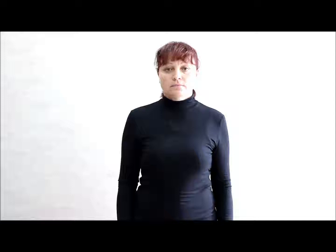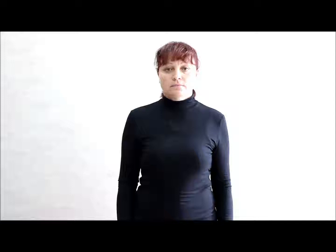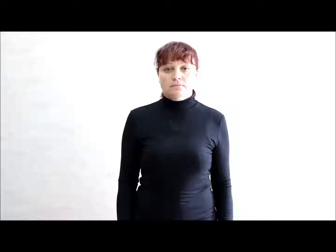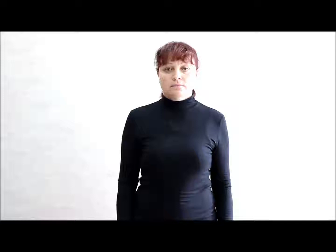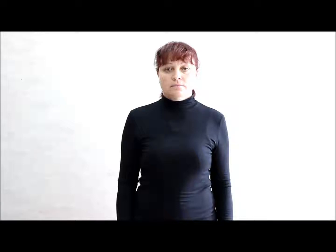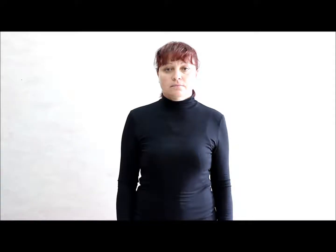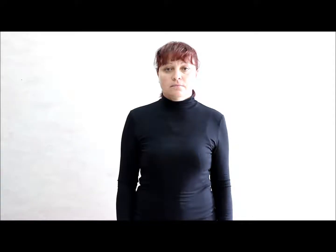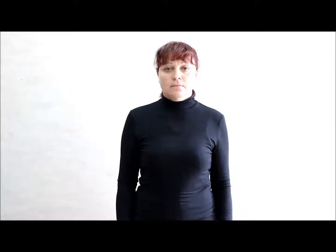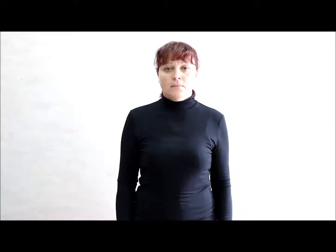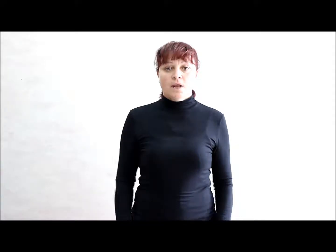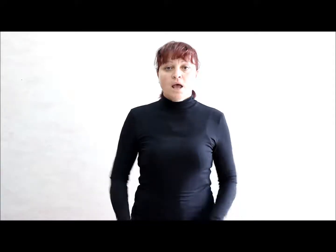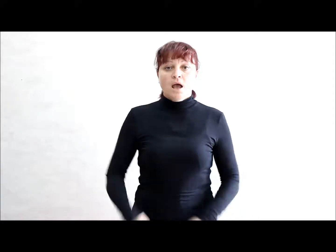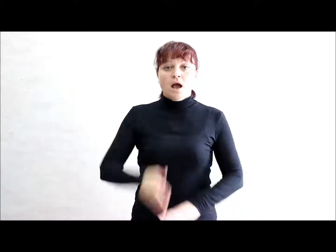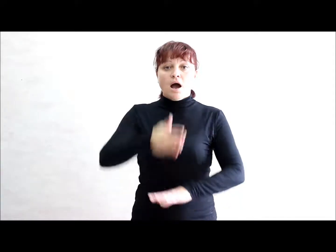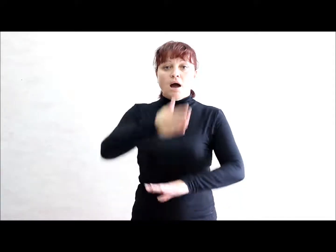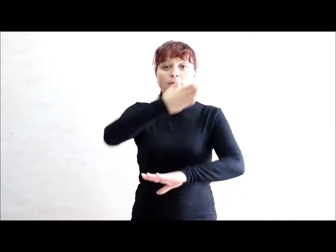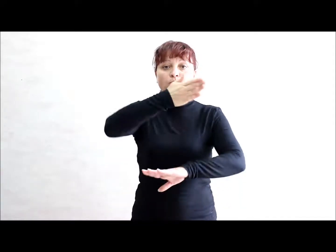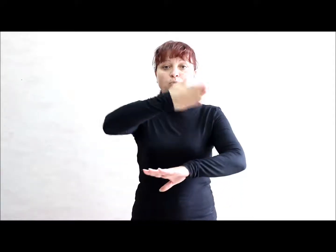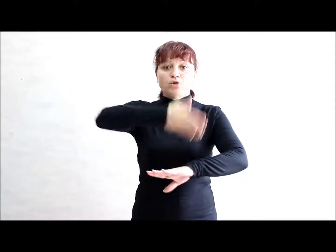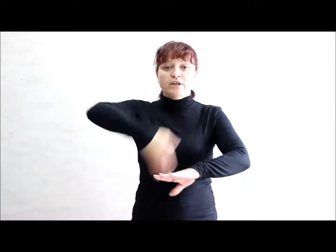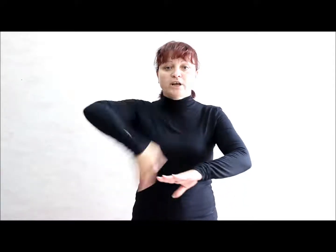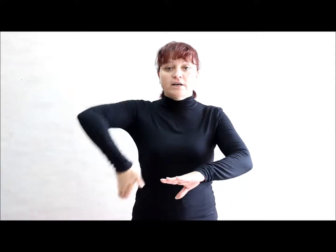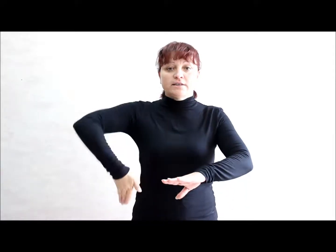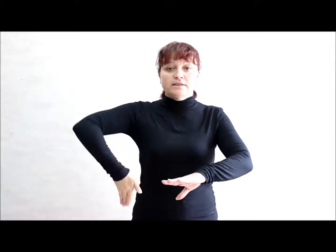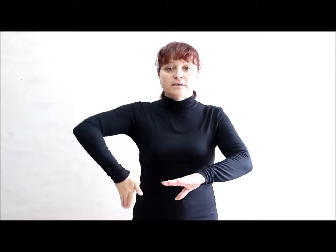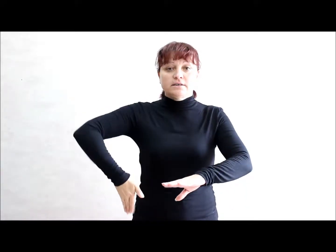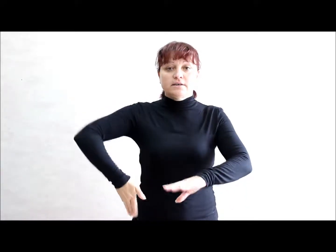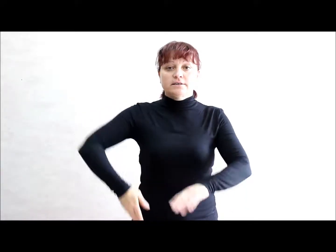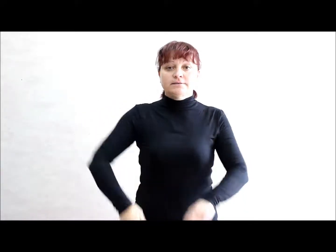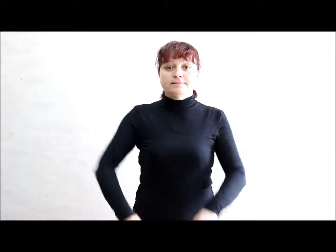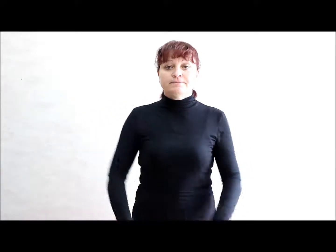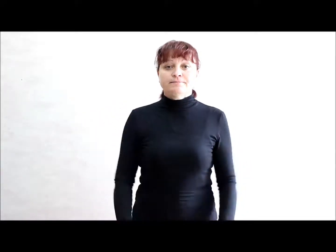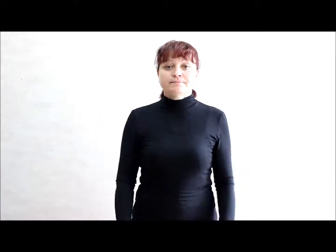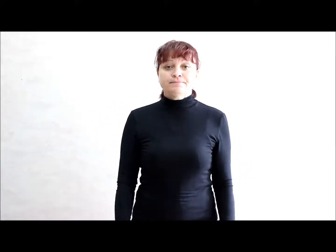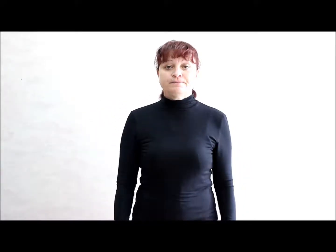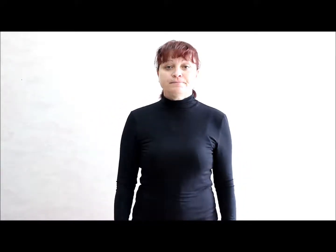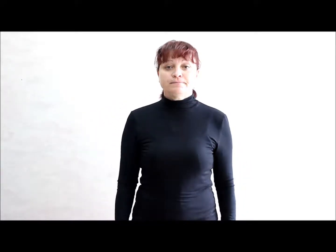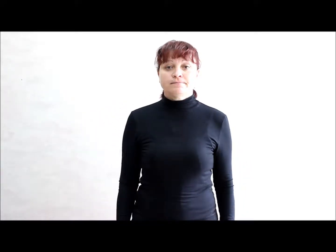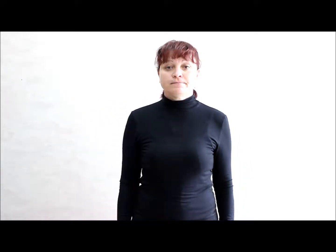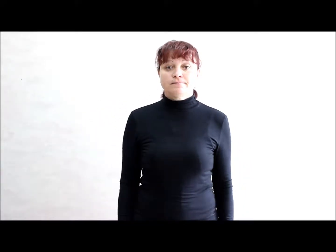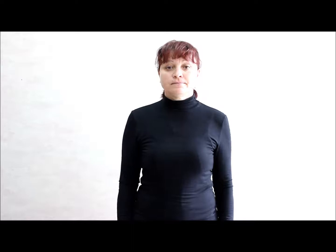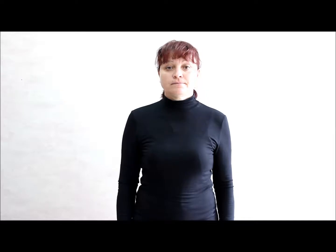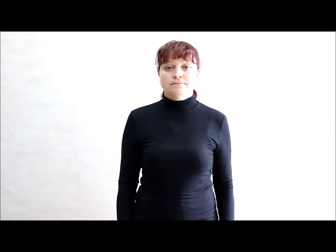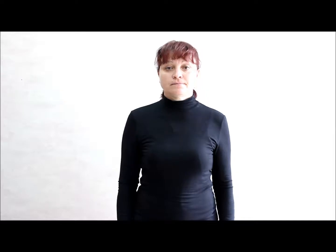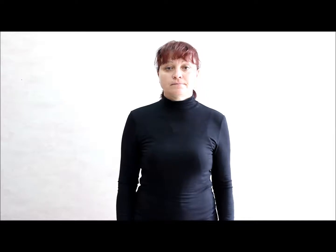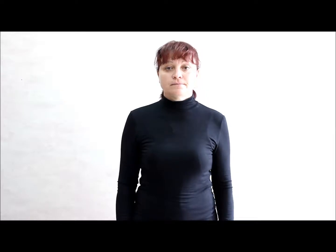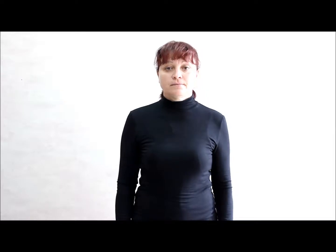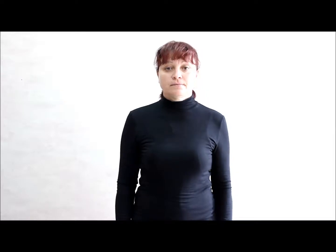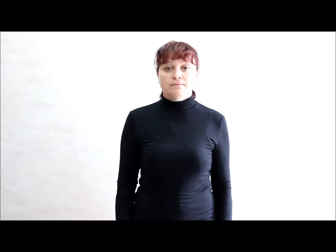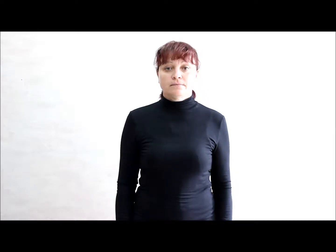Amputare